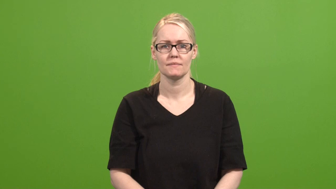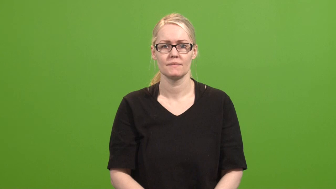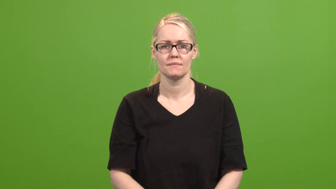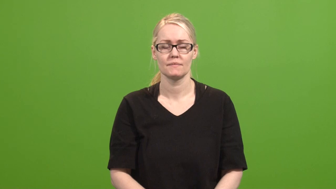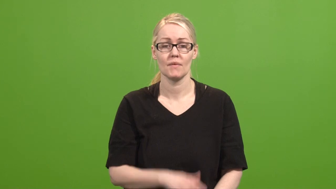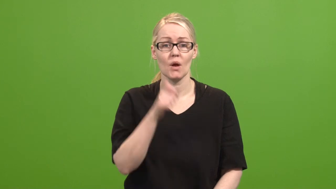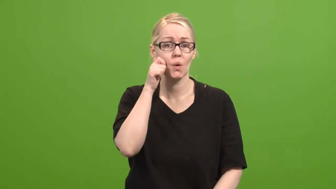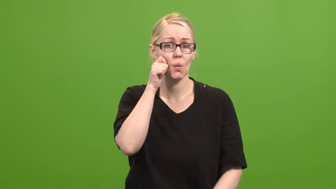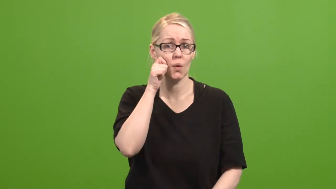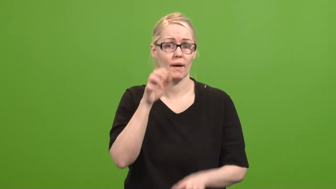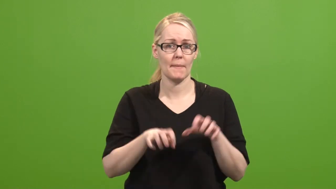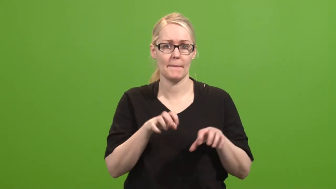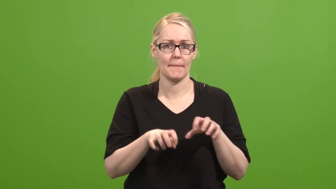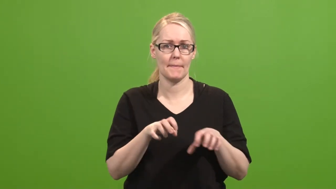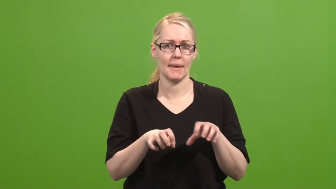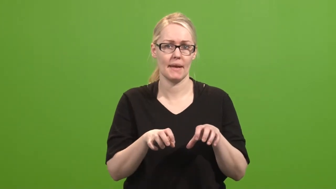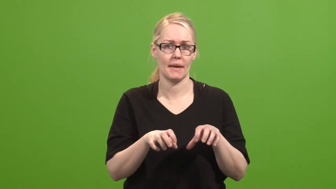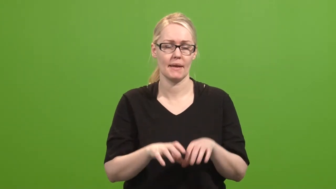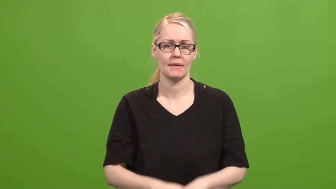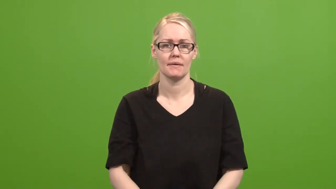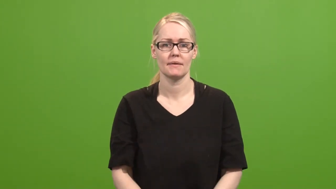húðkrabbamein